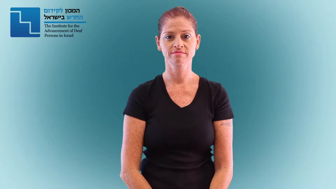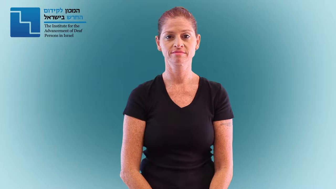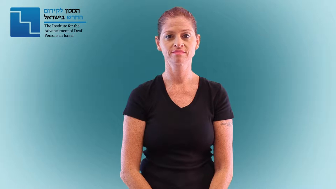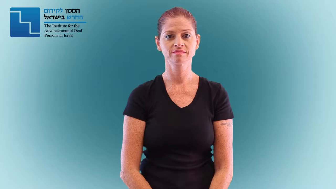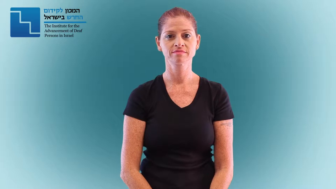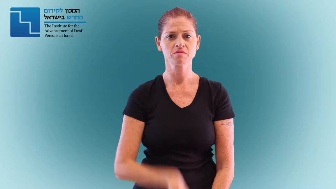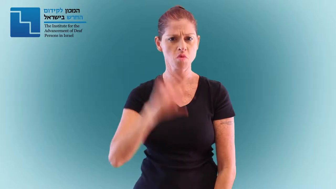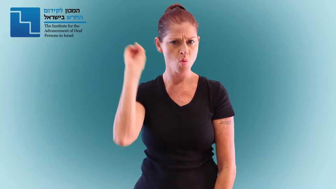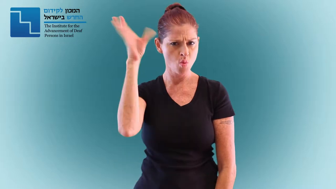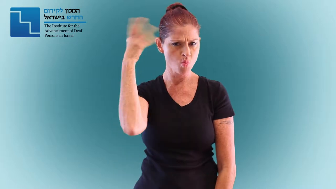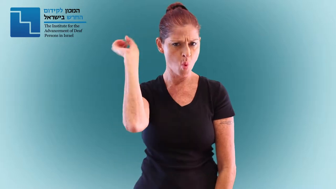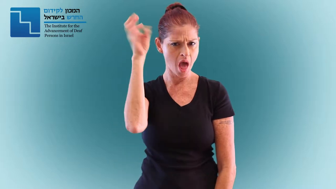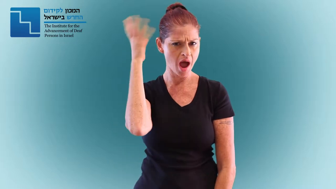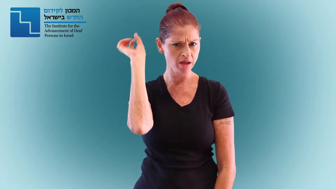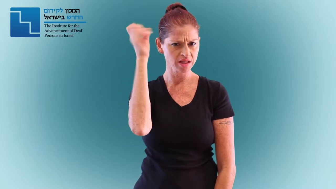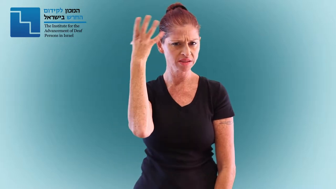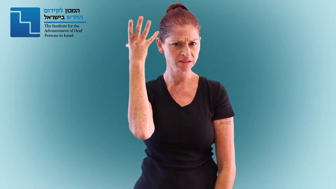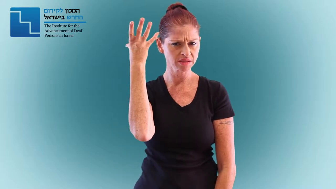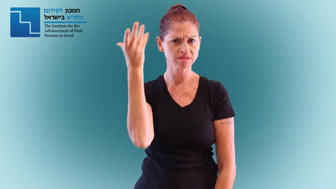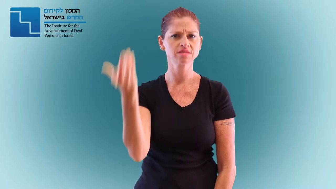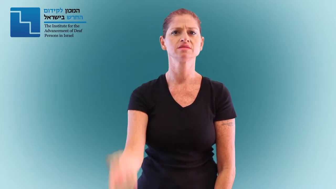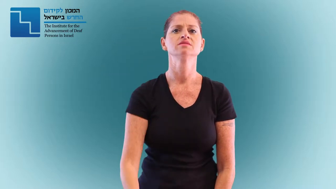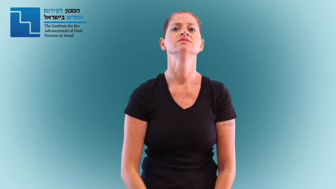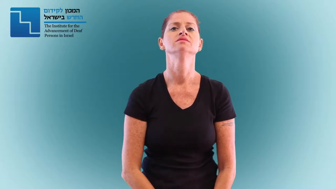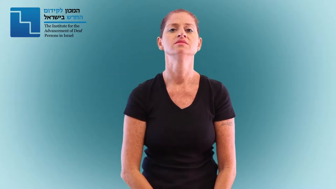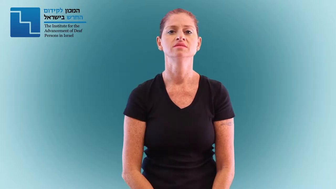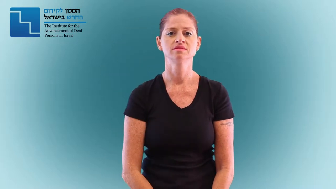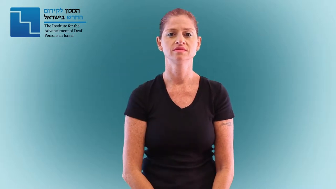אמבולנס